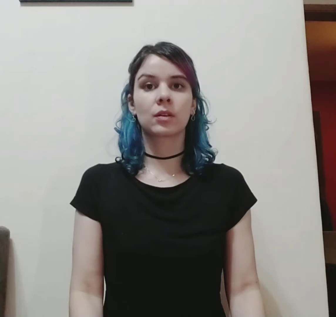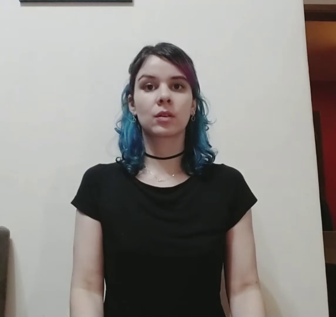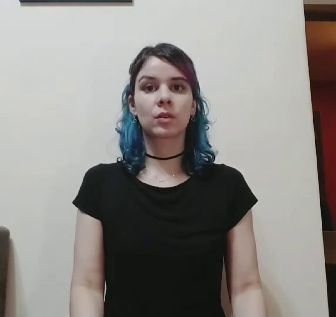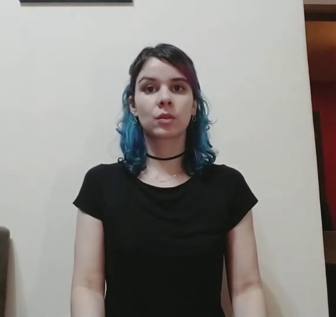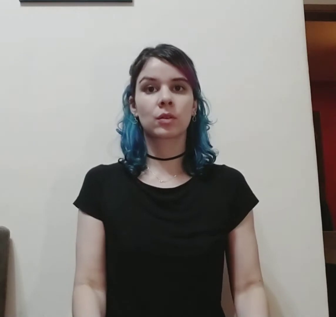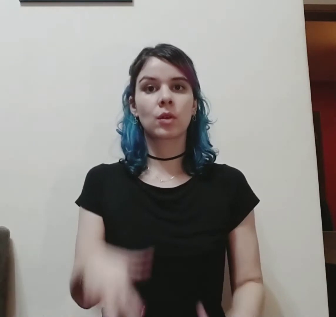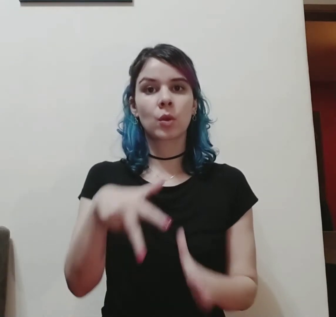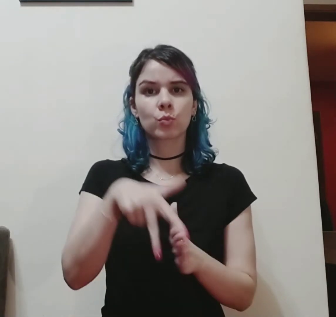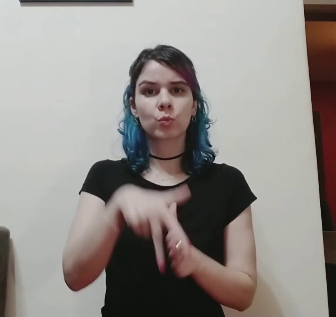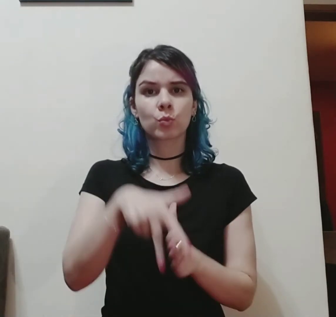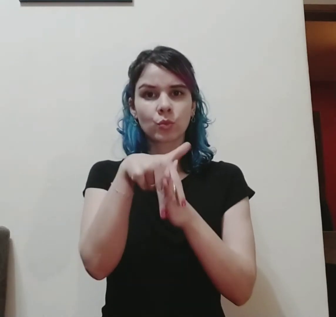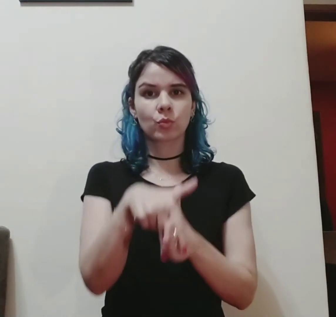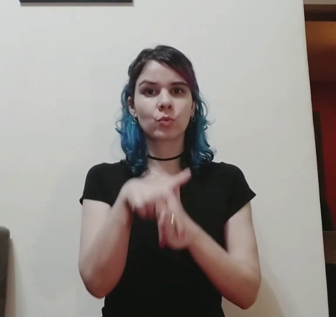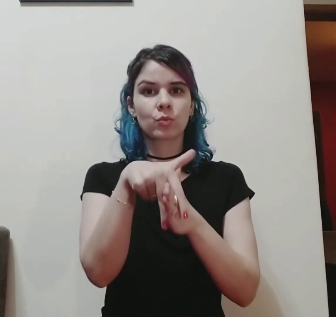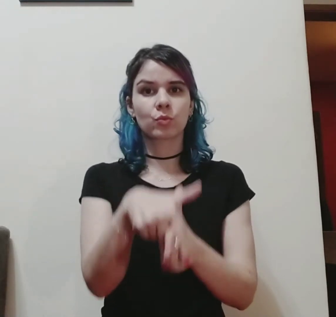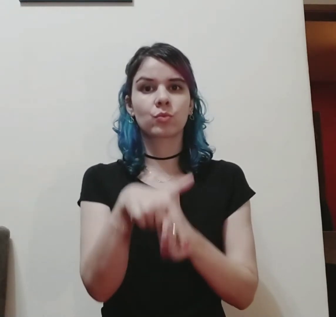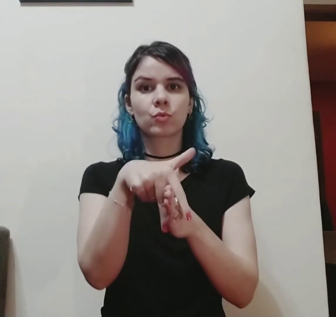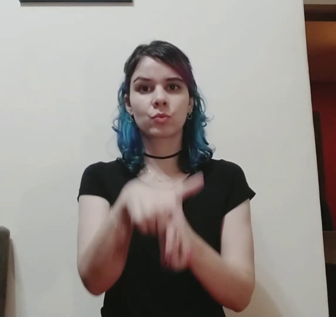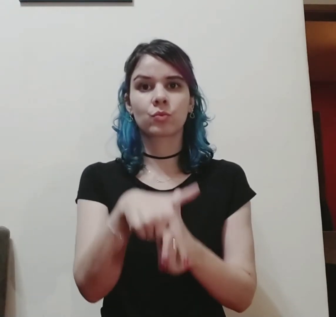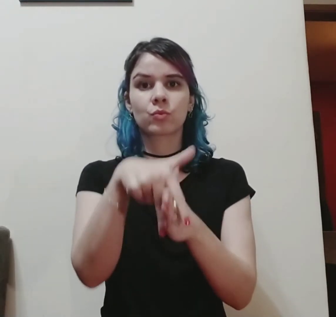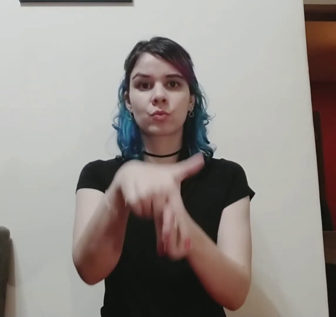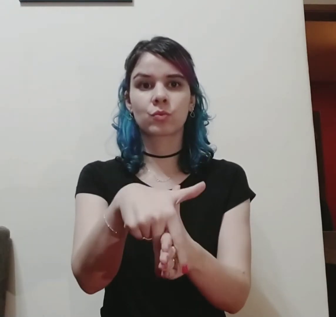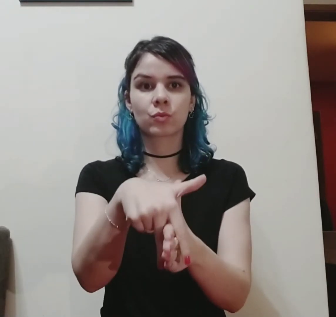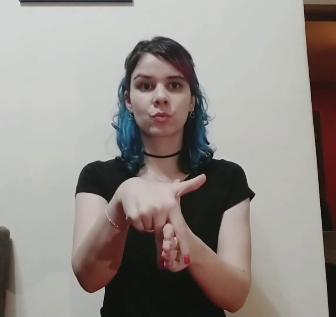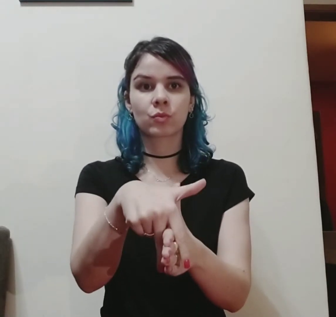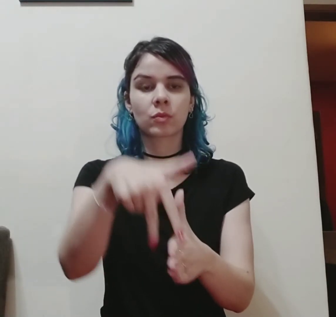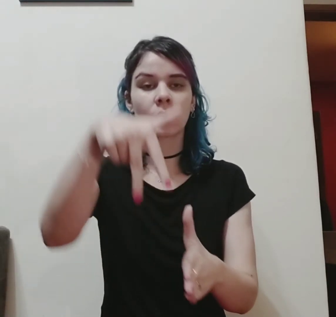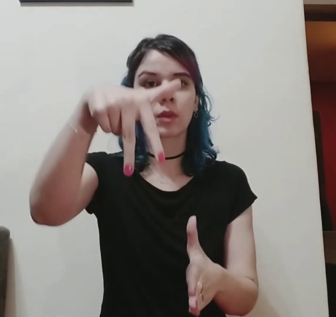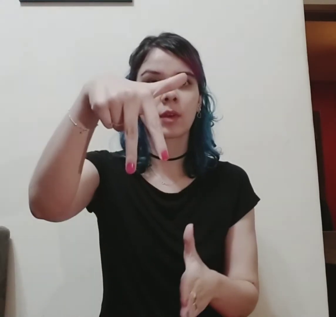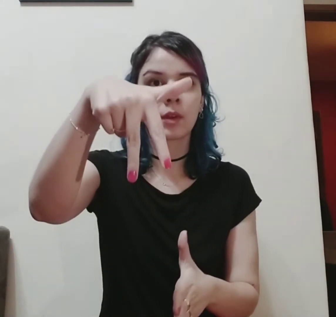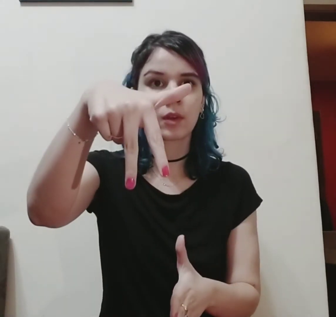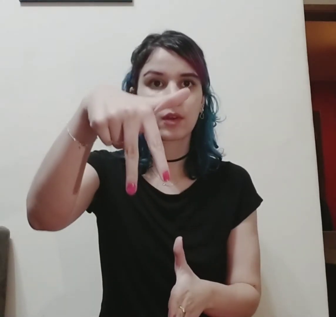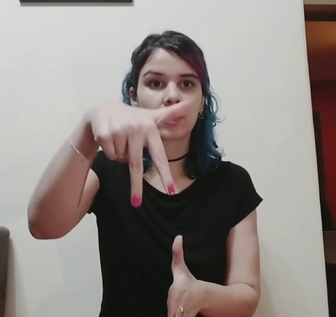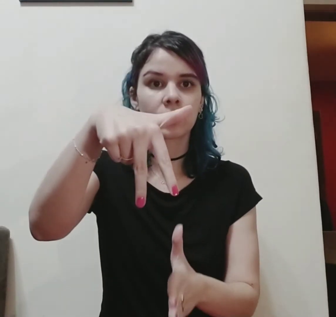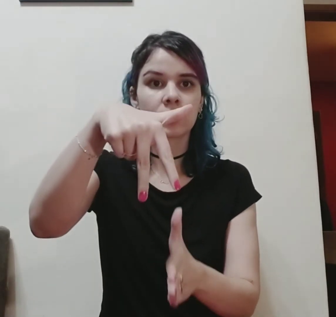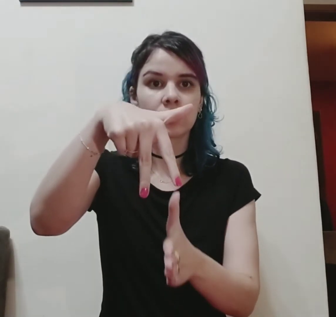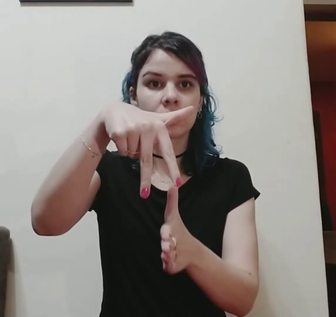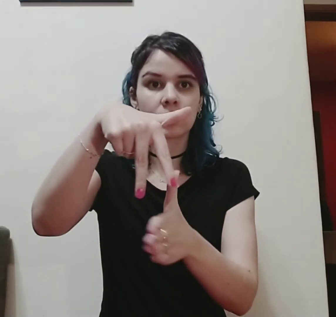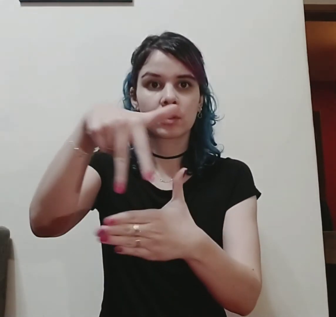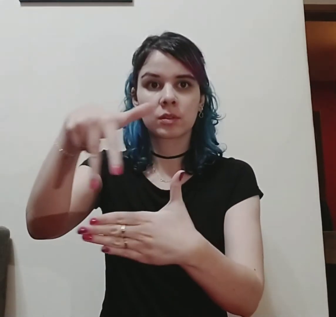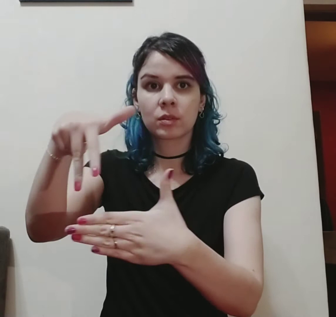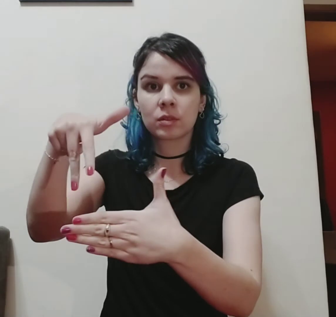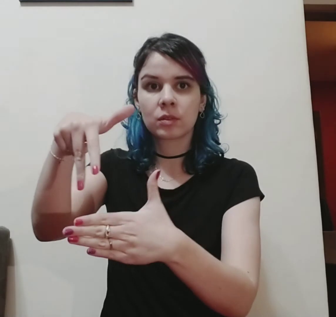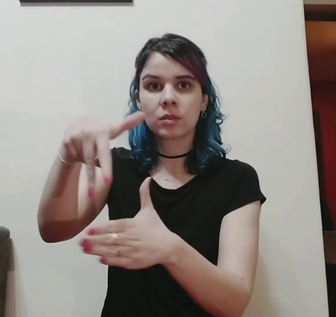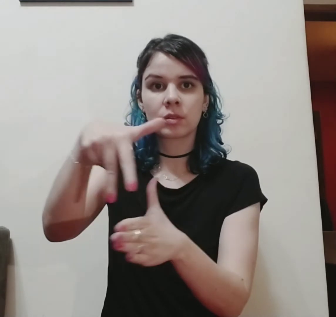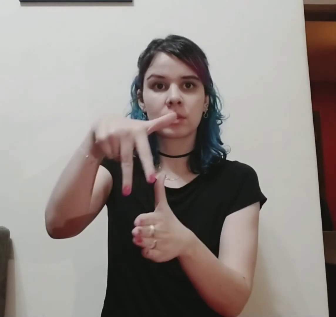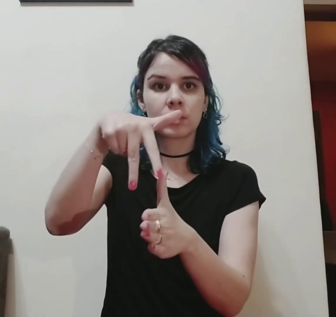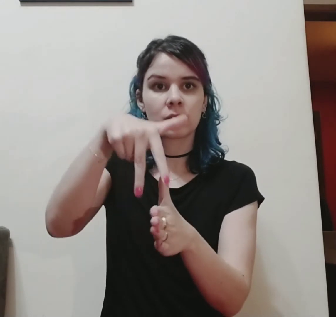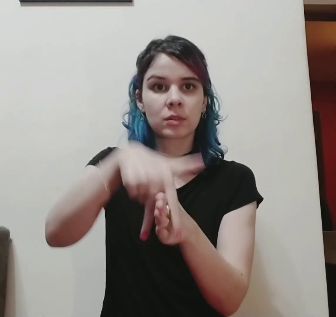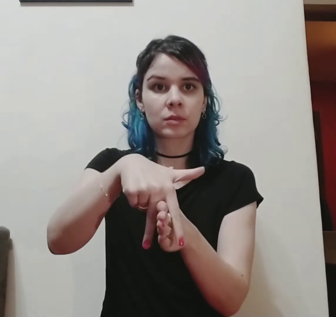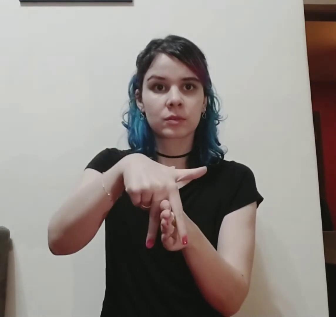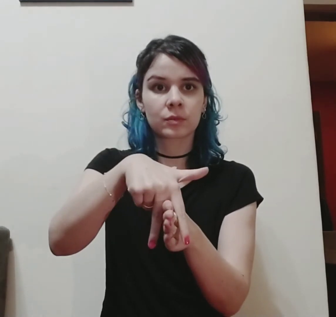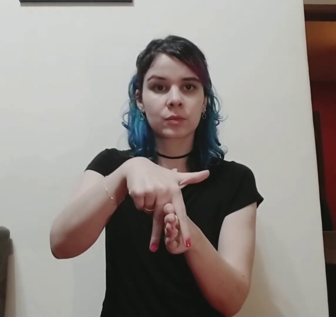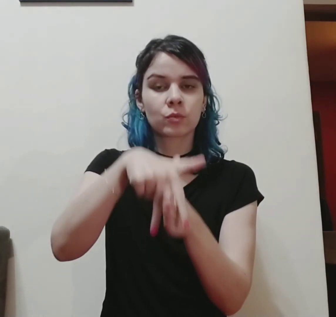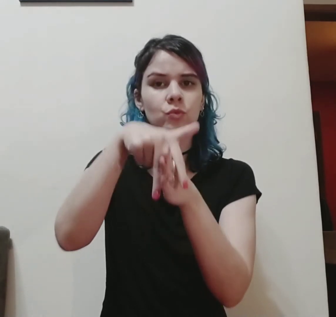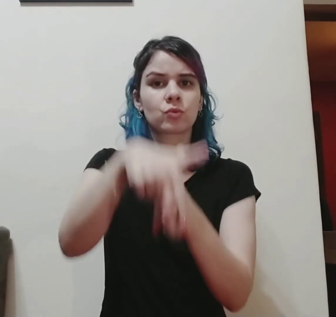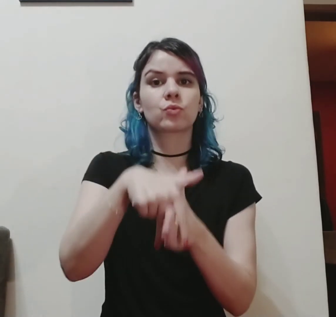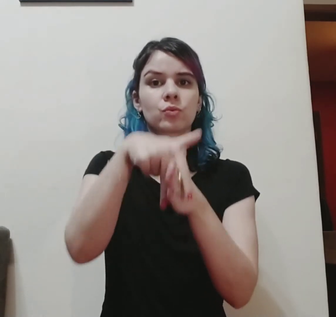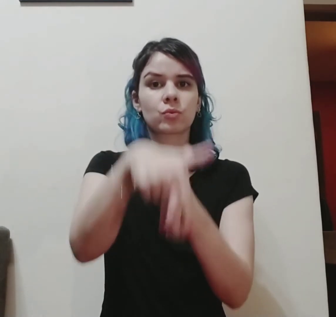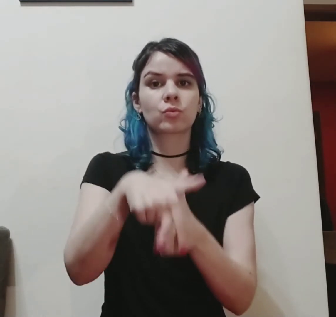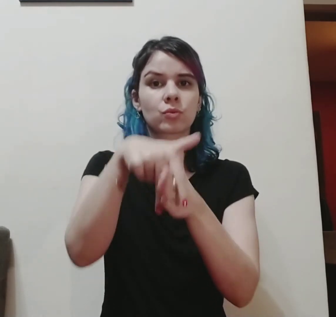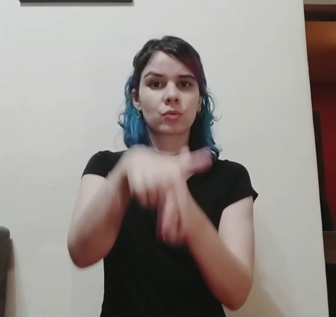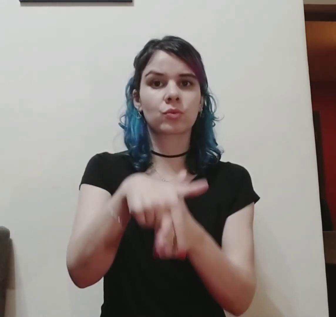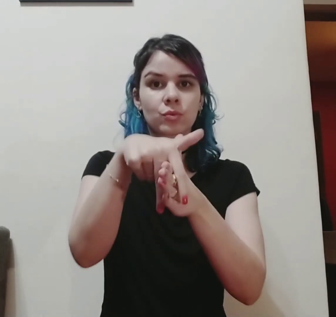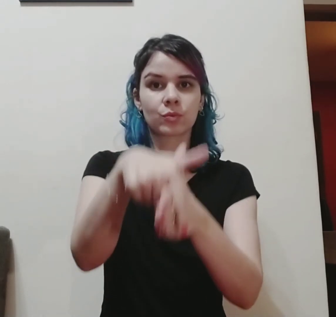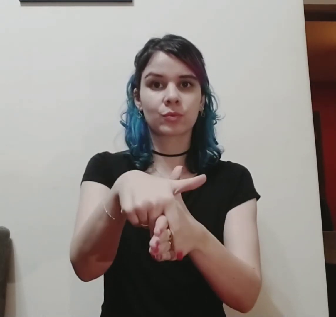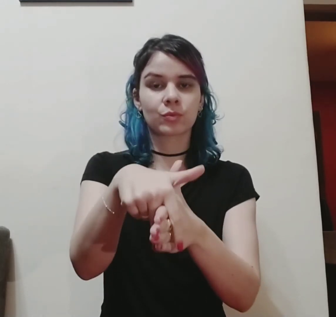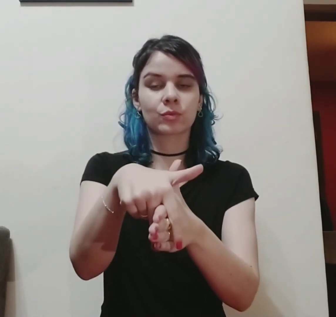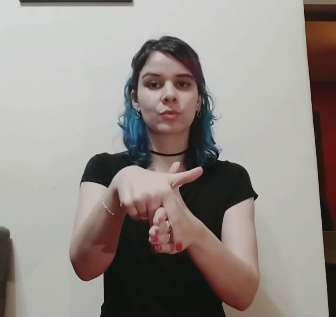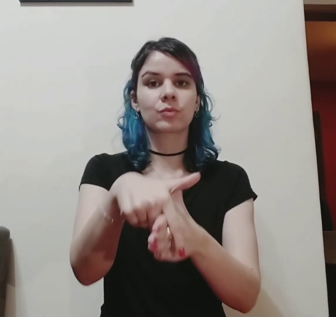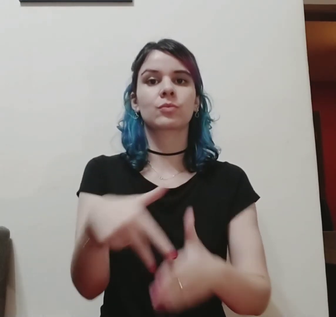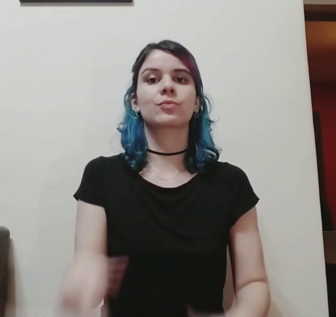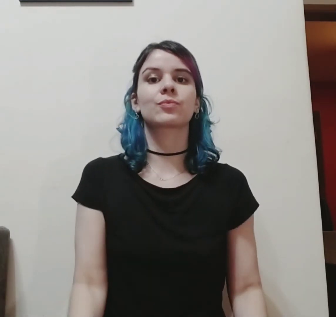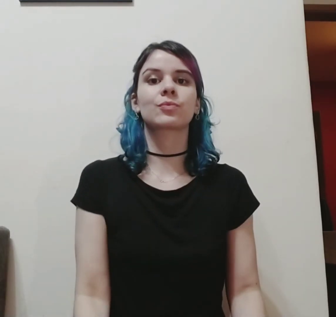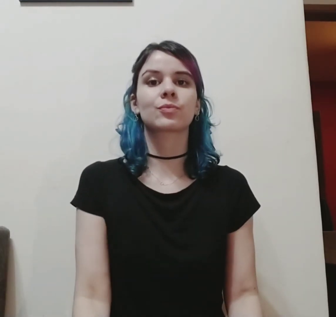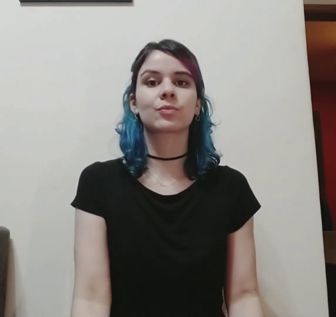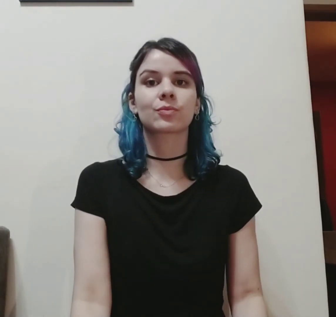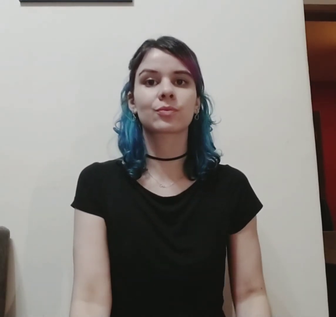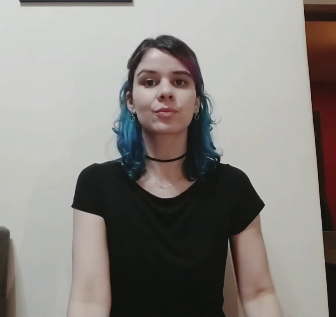Andar a cavalo/cavalgar